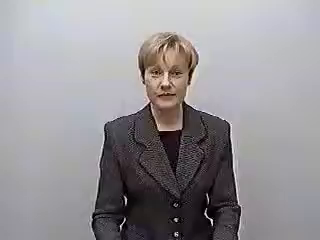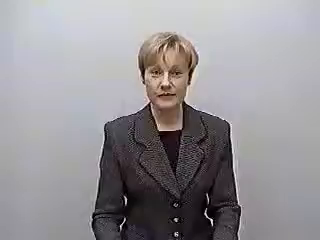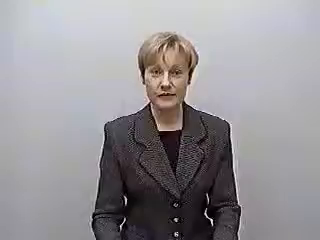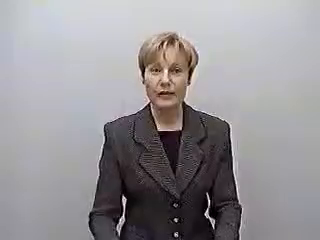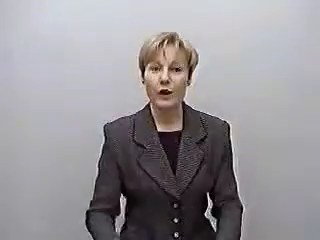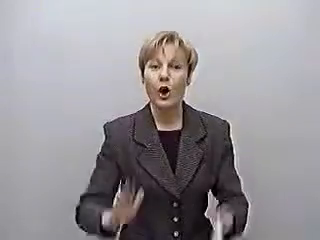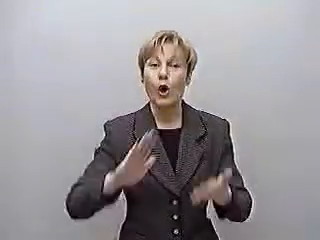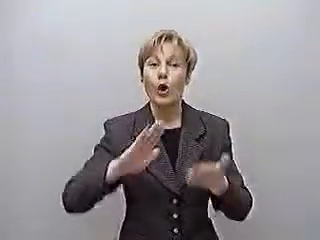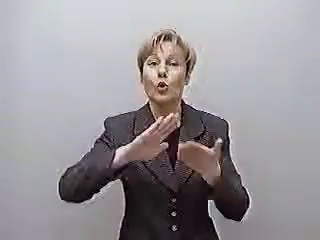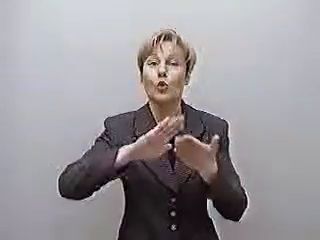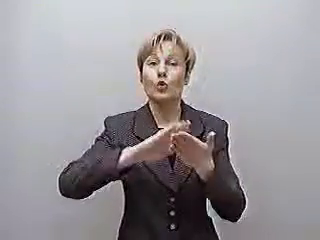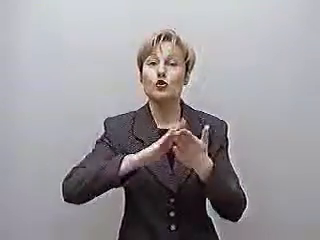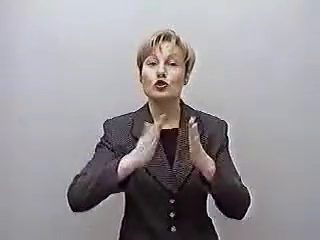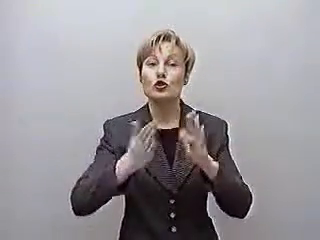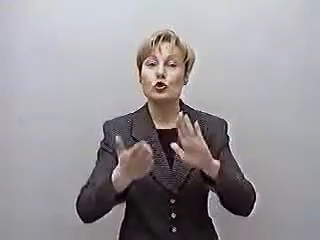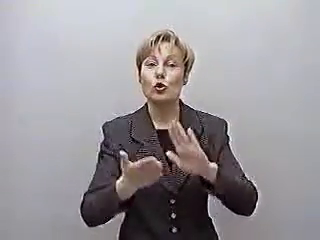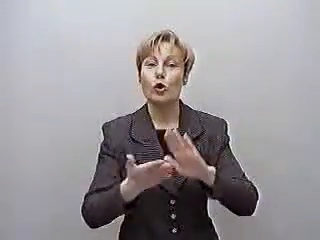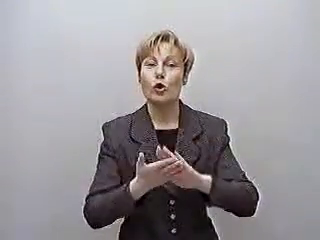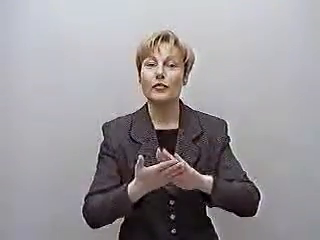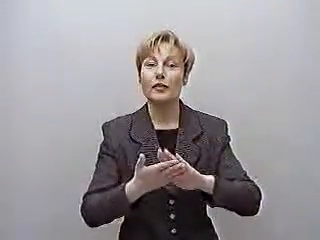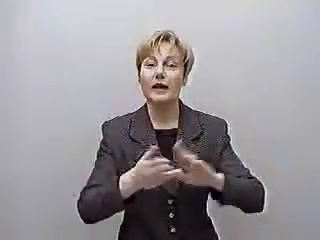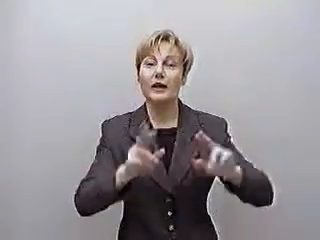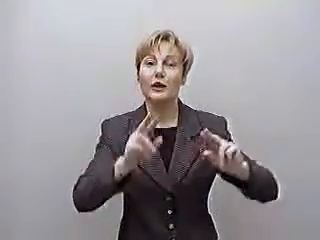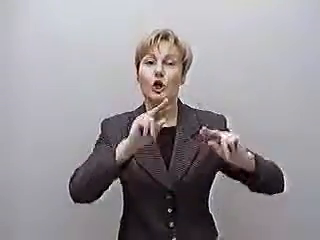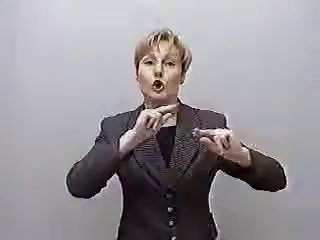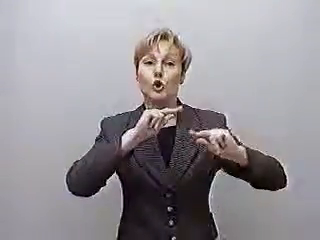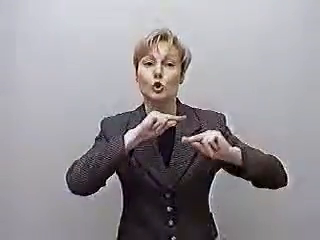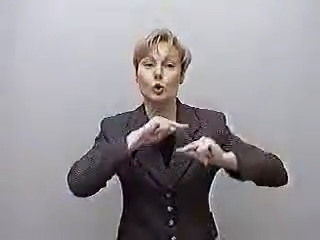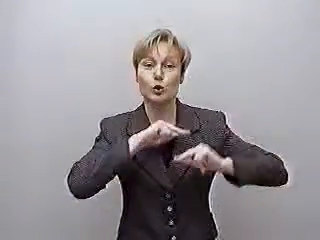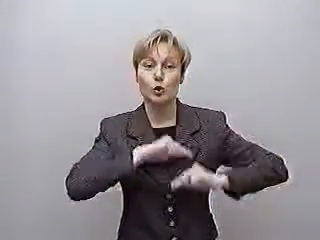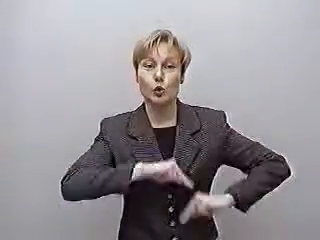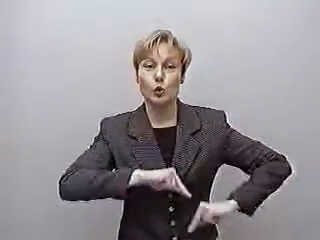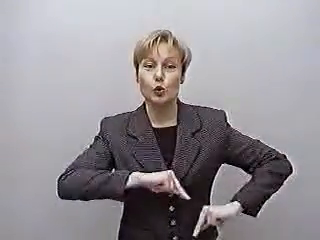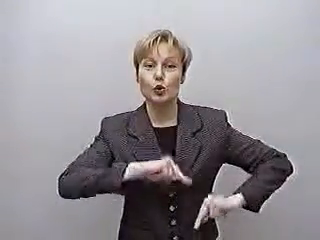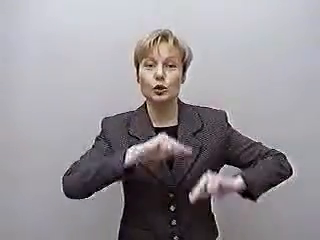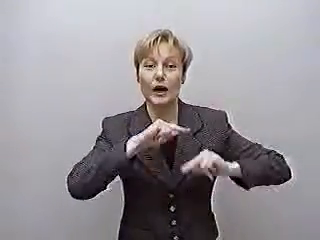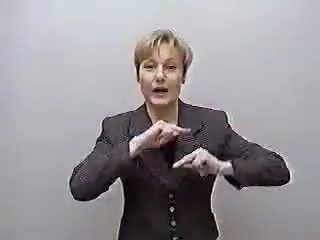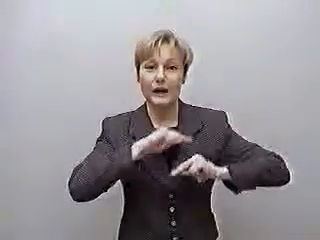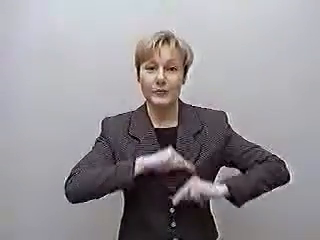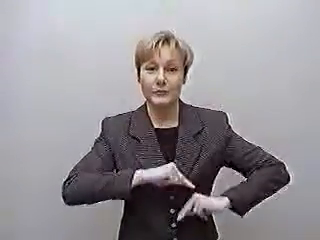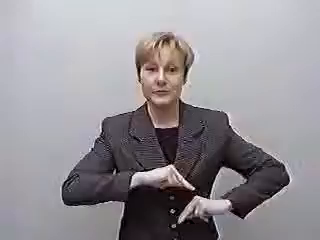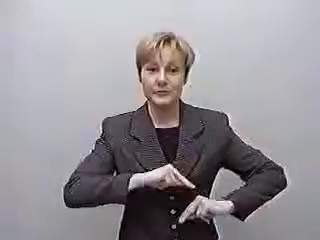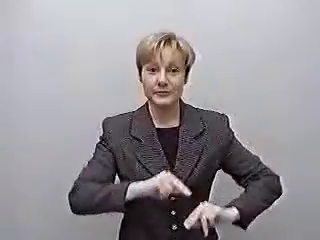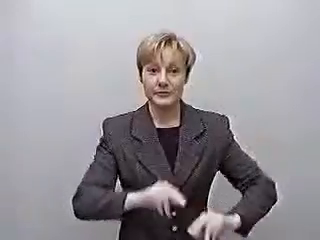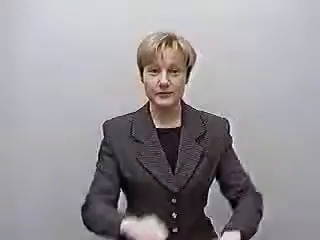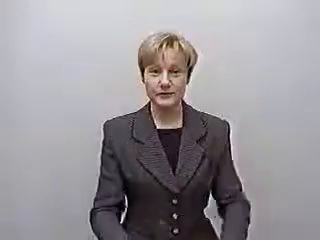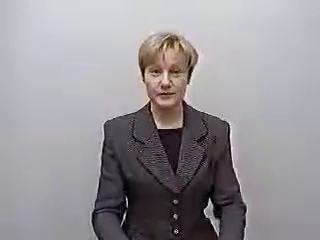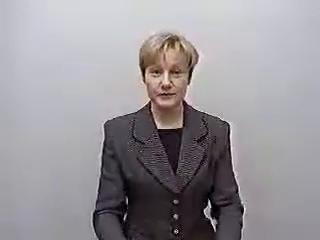условия труда